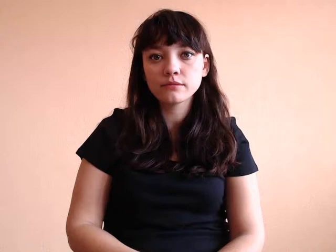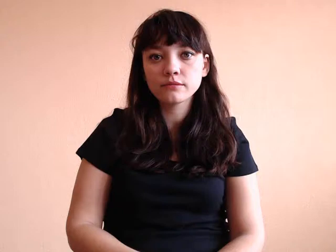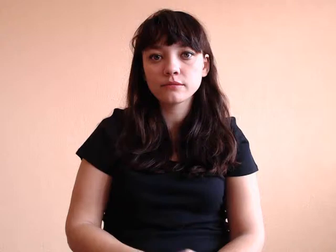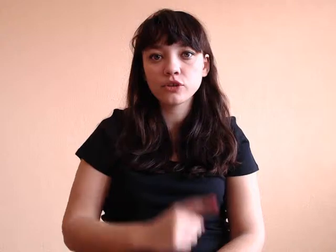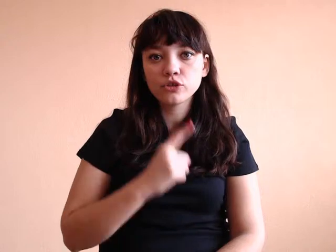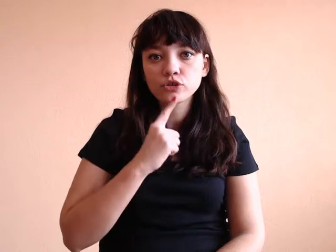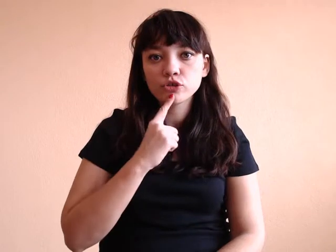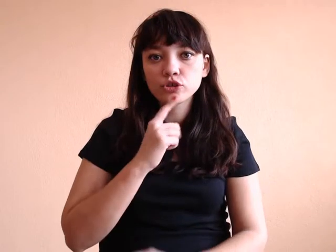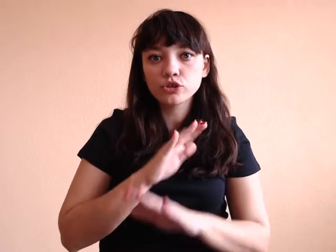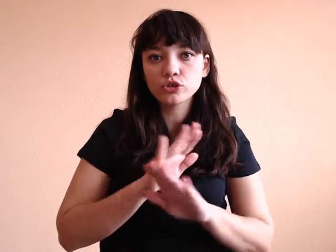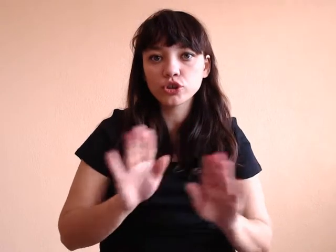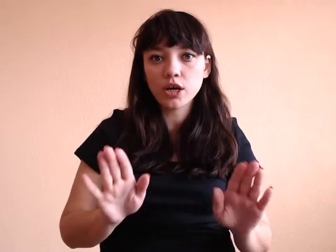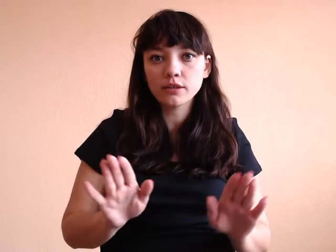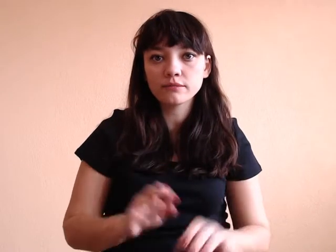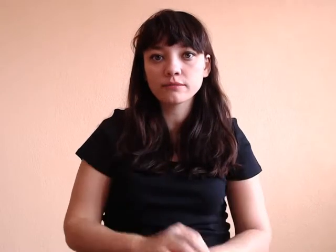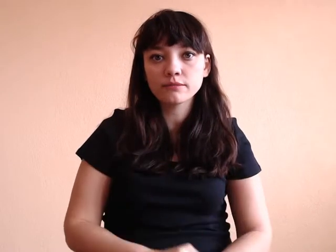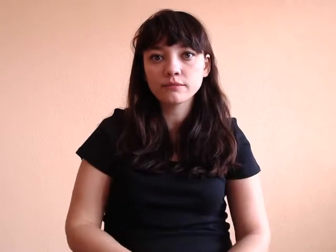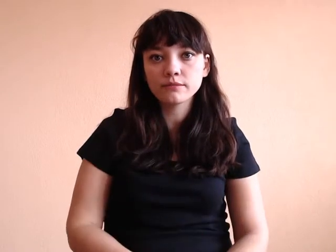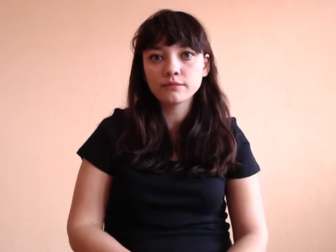CISZA